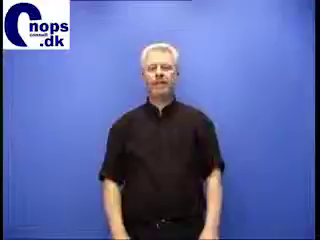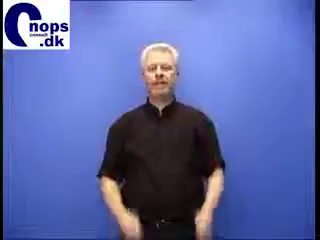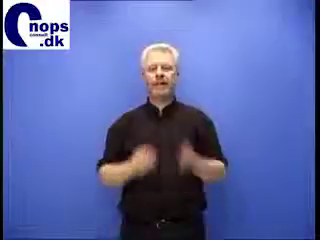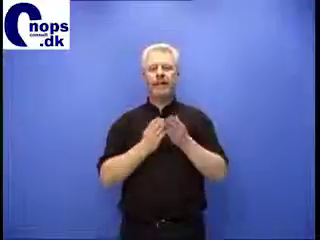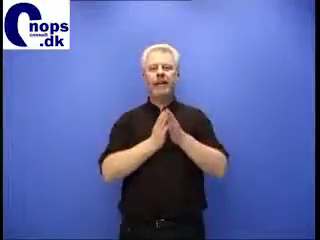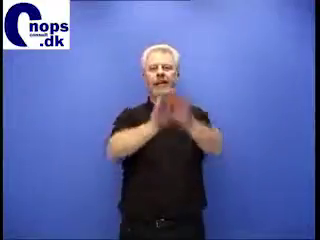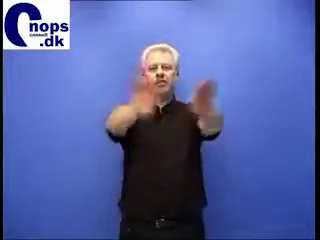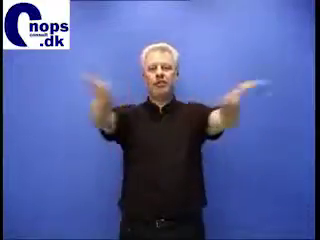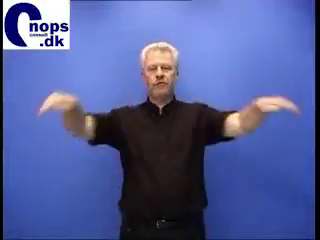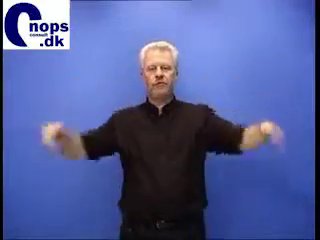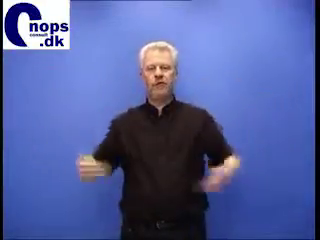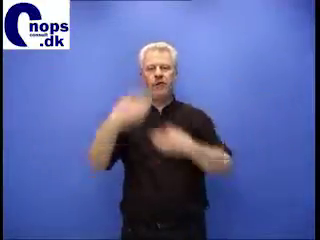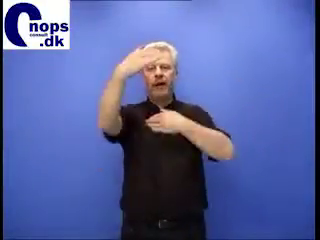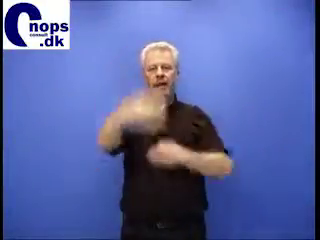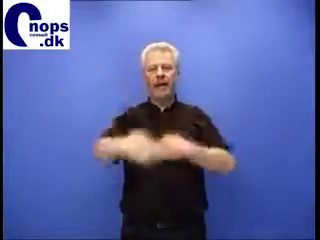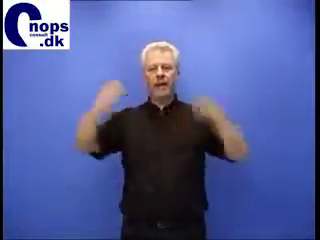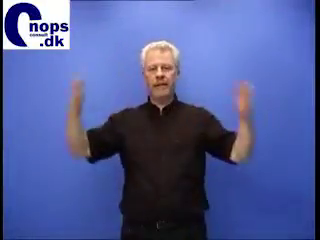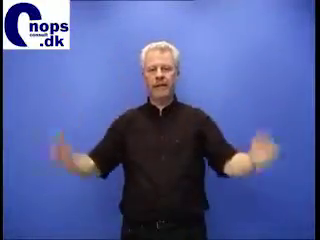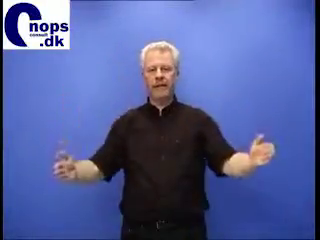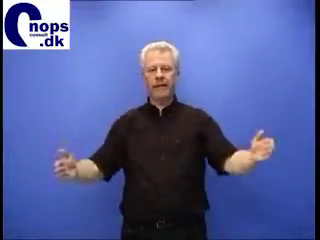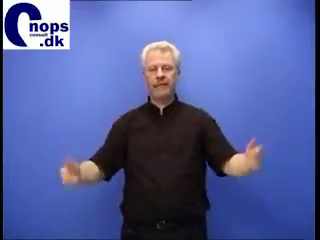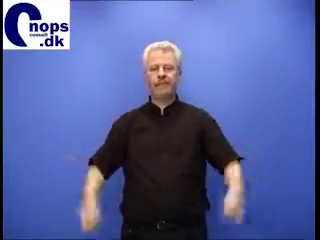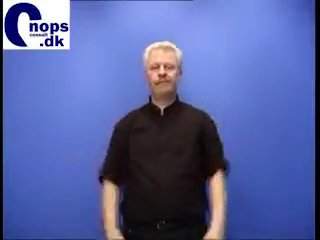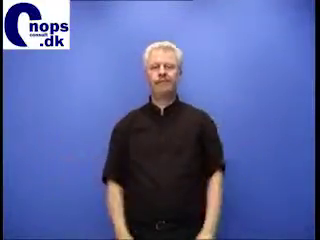svømmehal